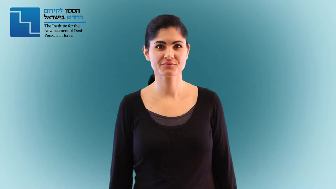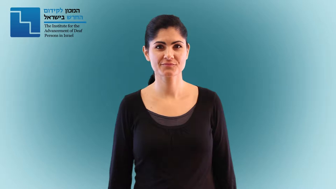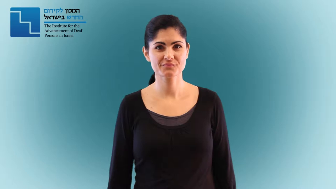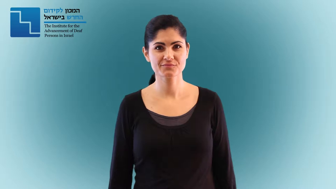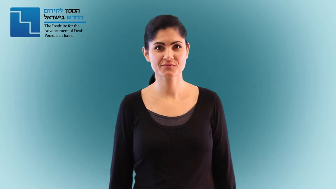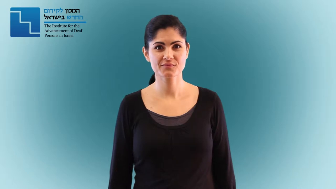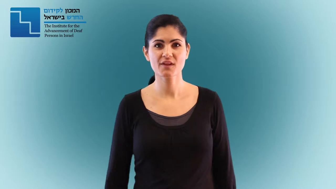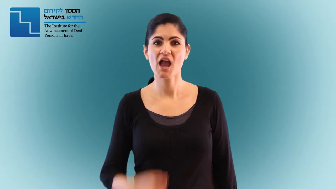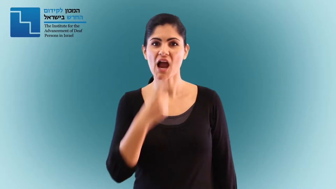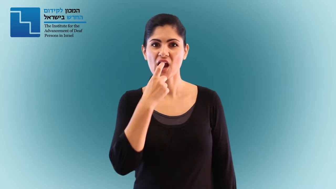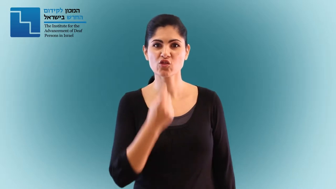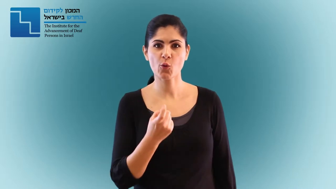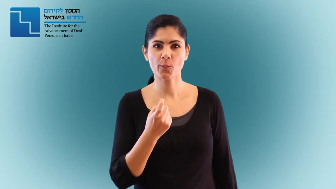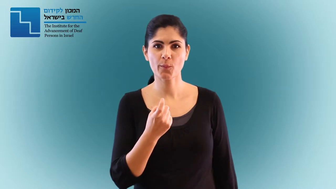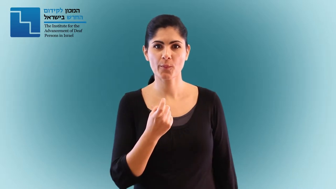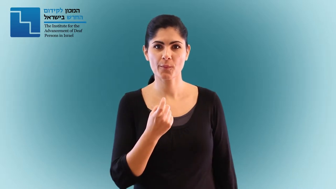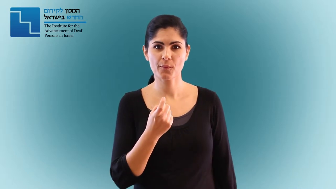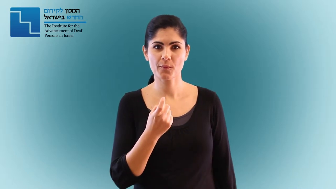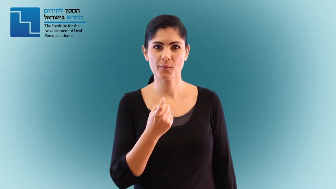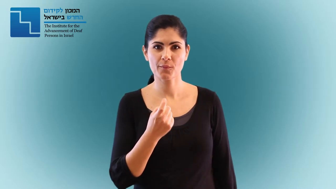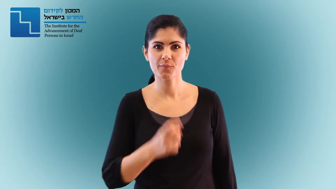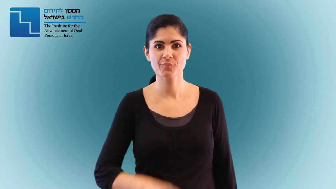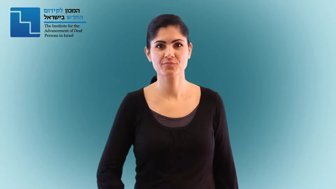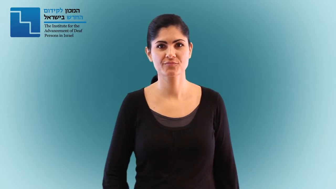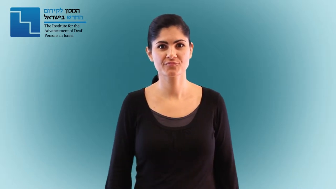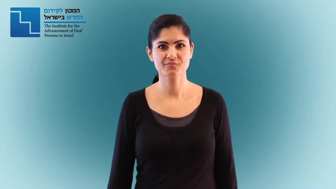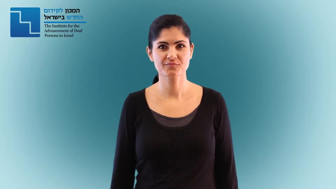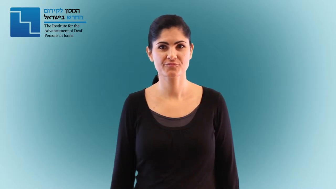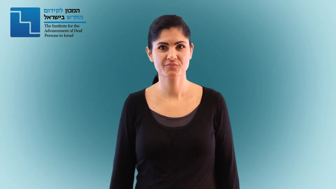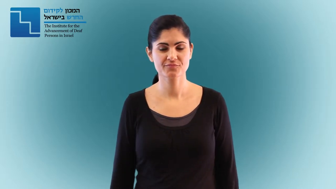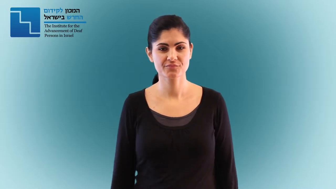כתום